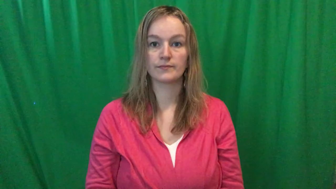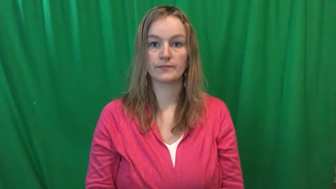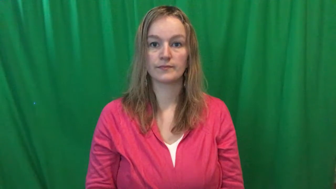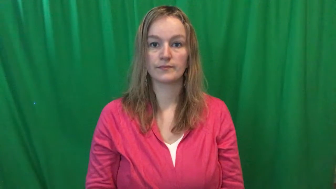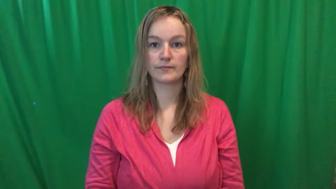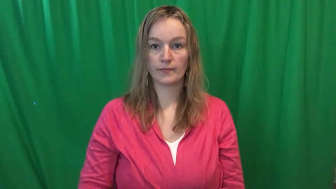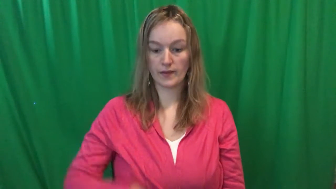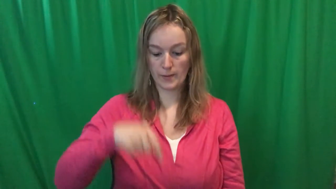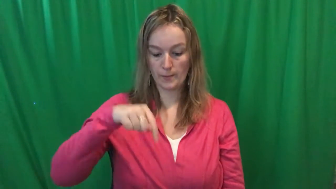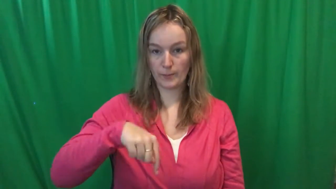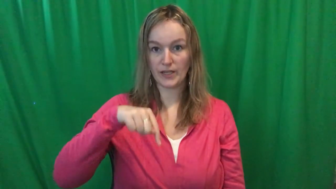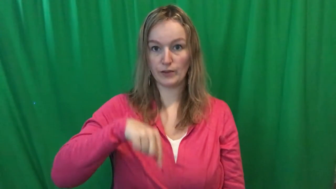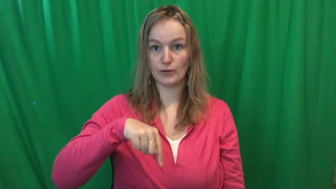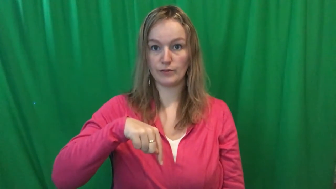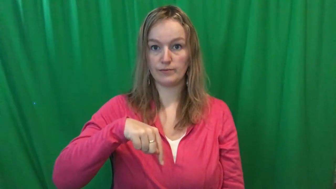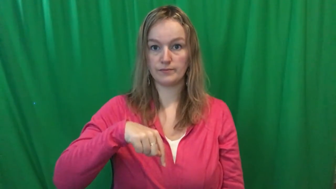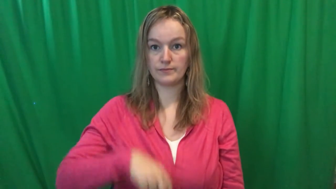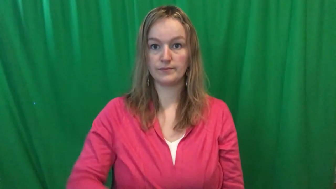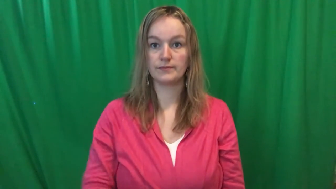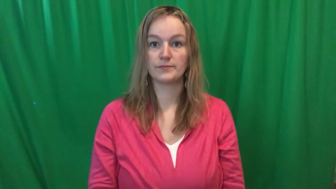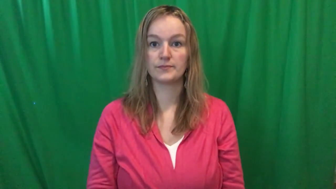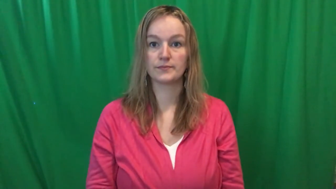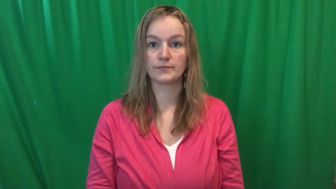Binnen